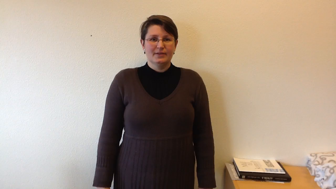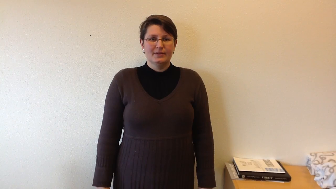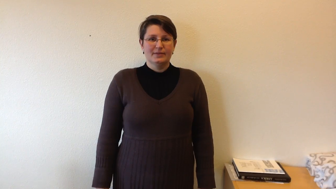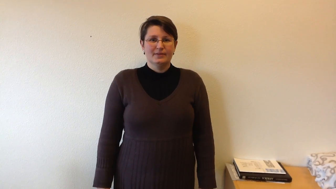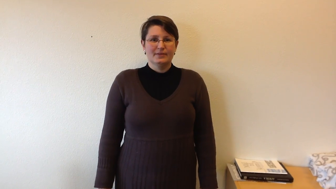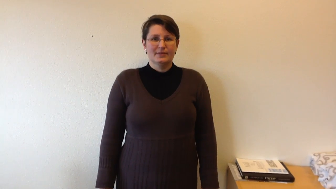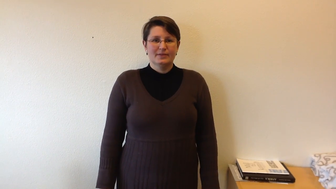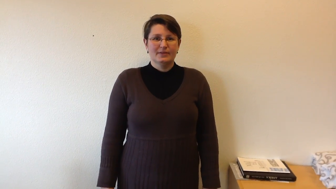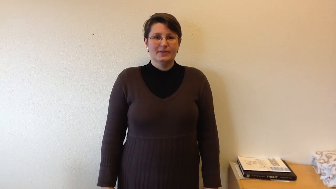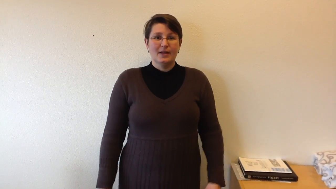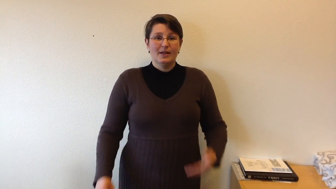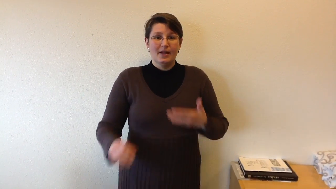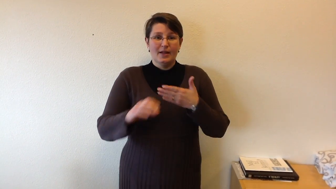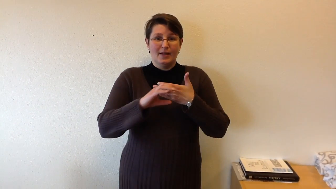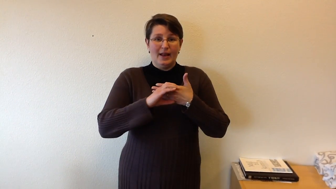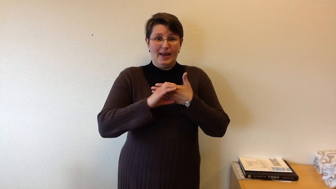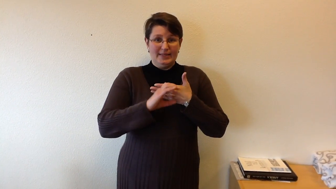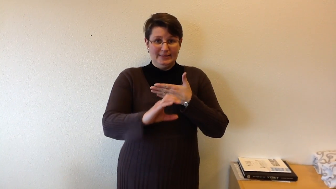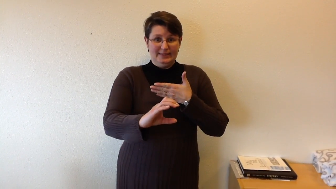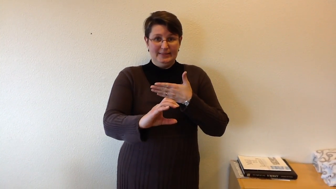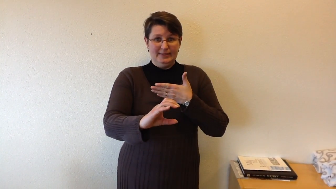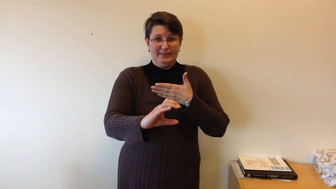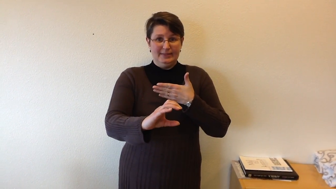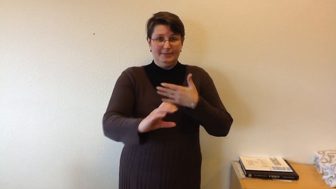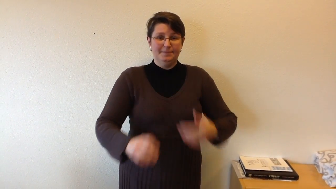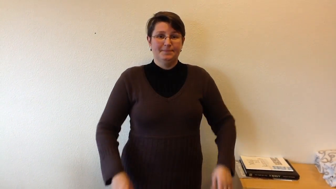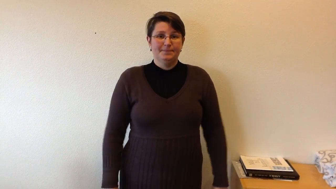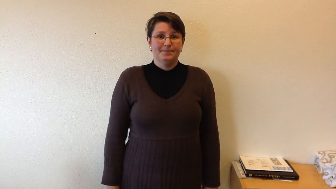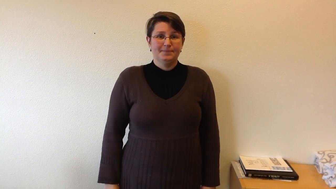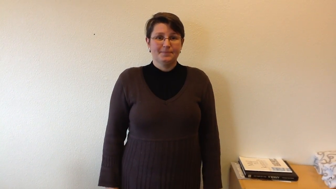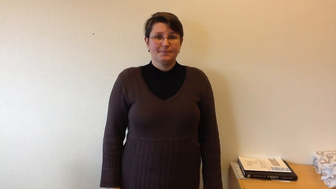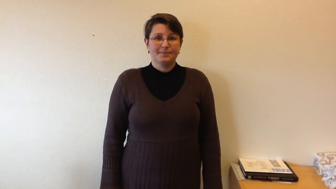Linsa